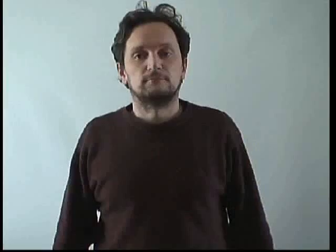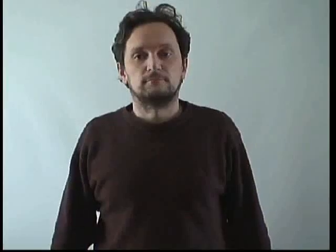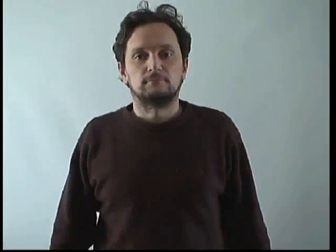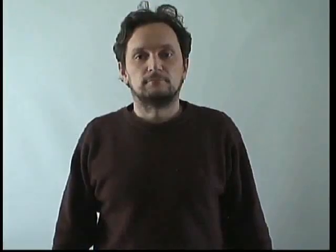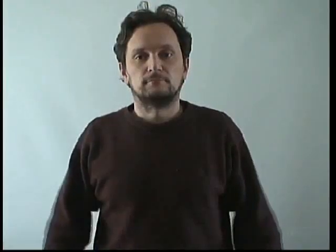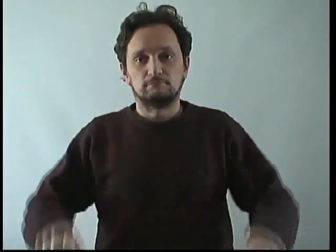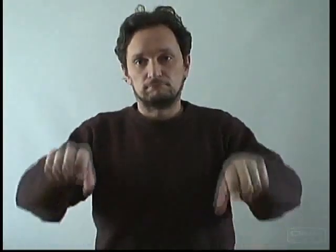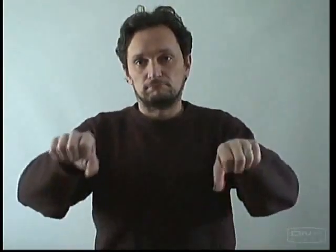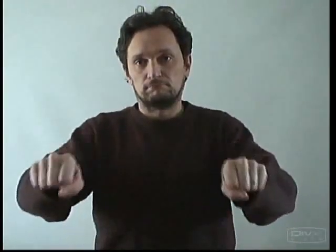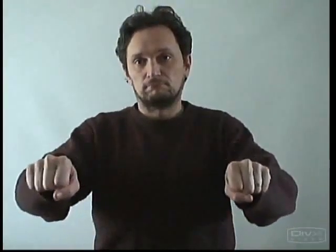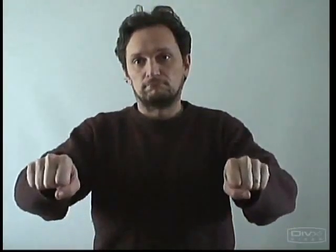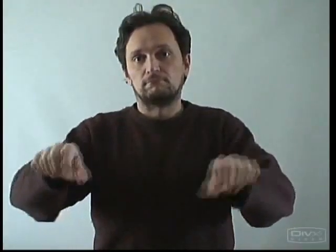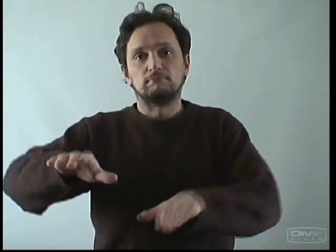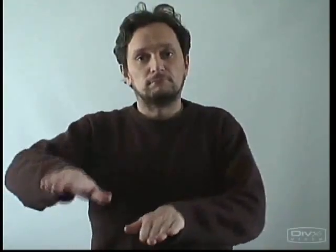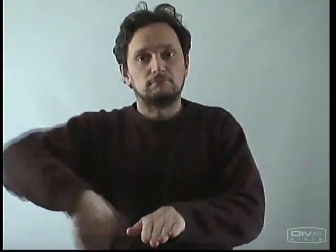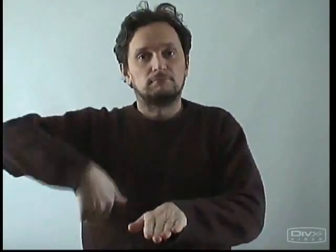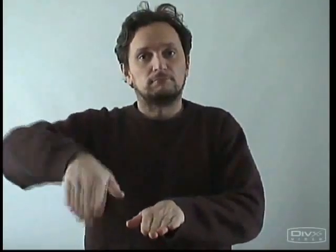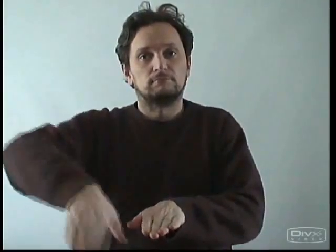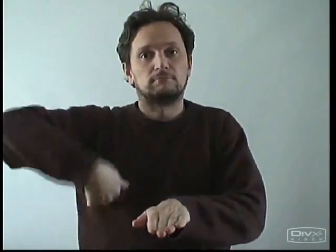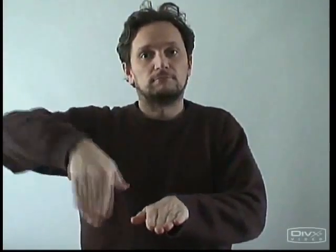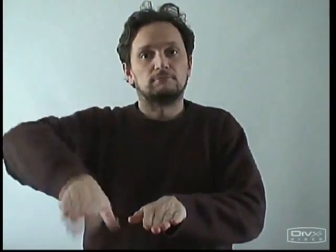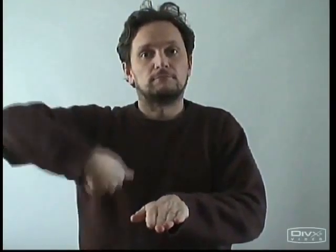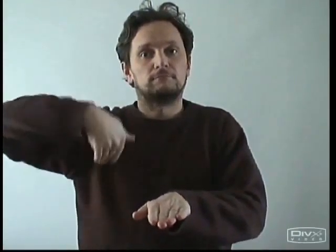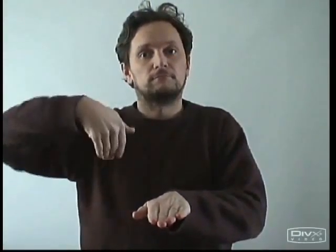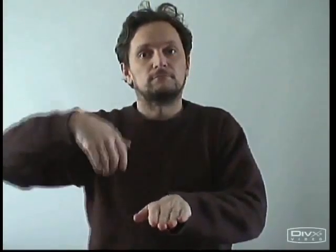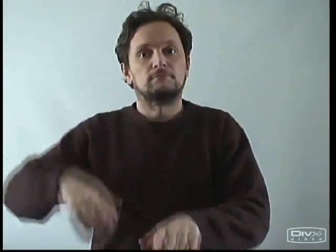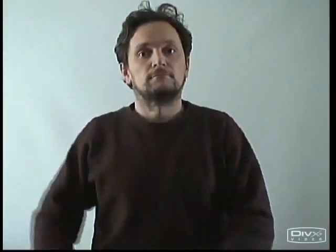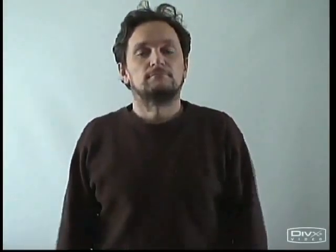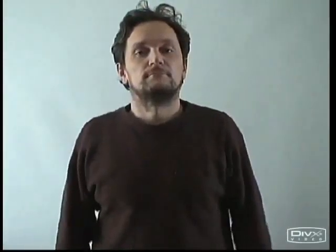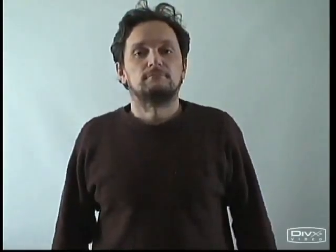Trottinette